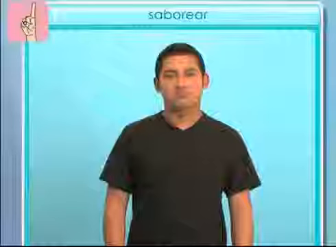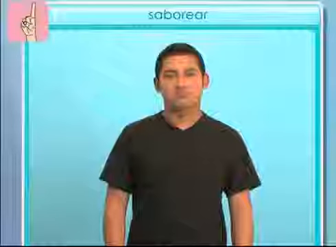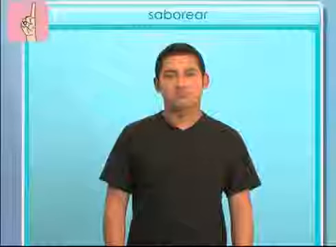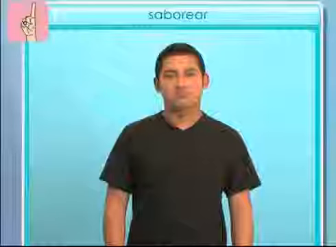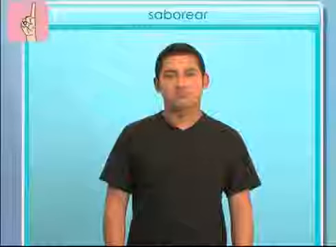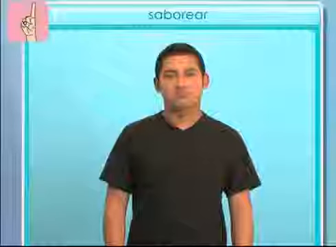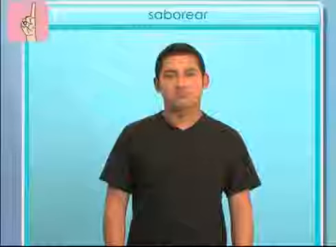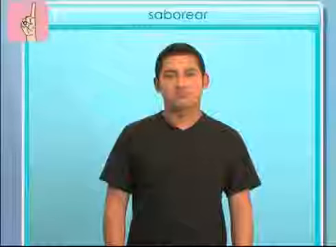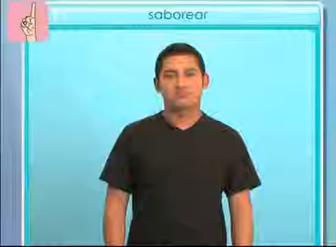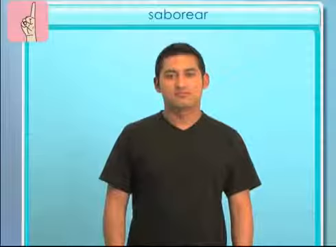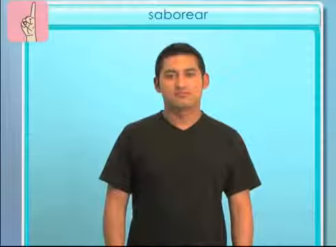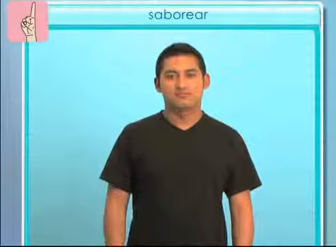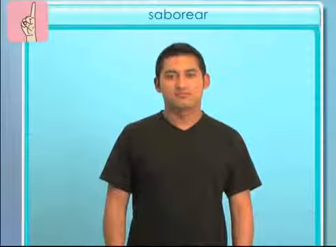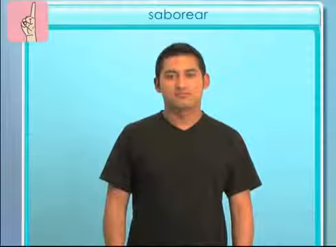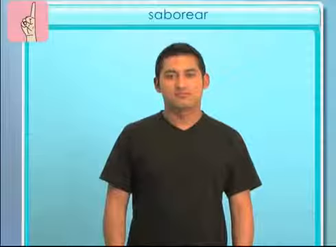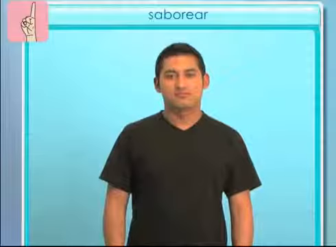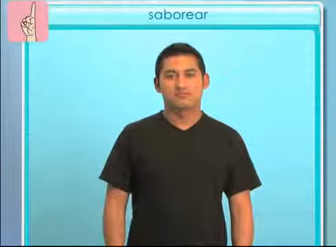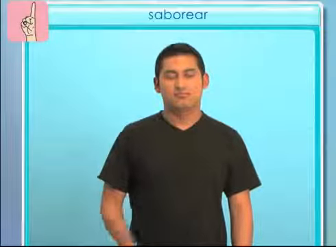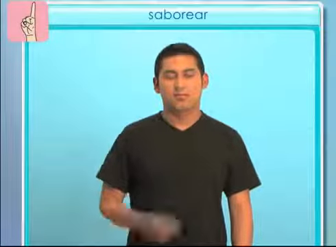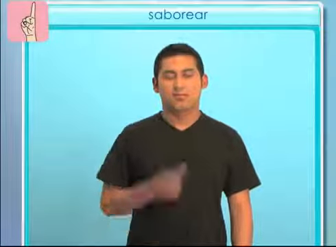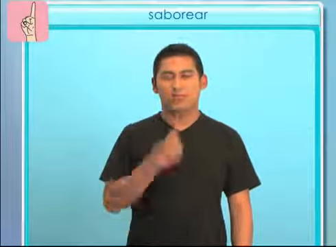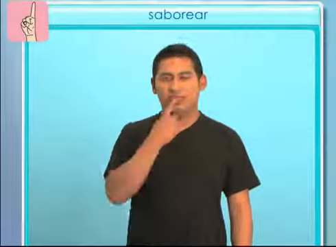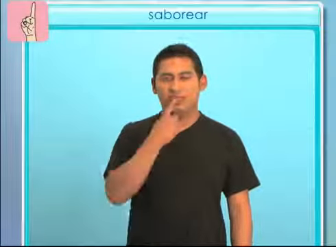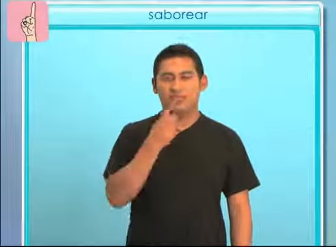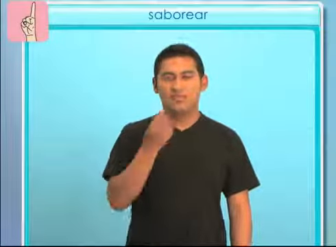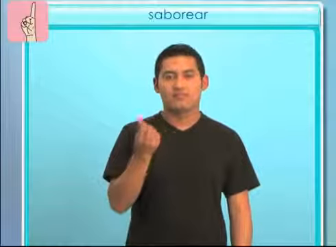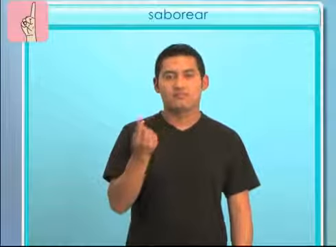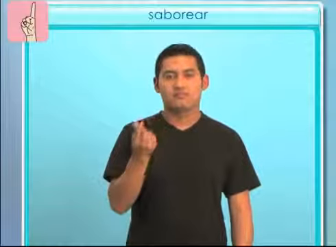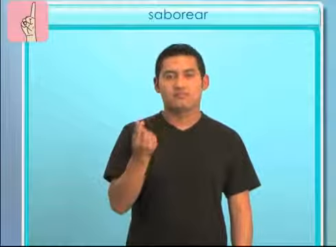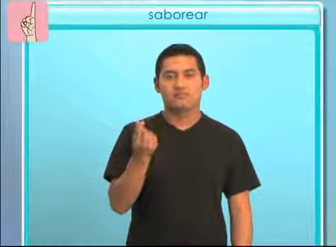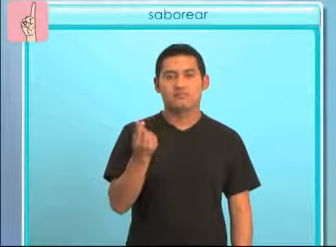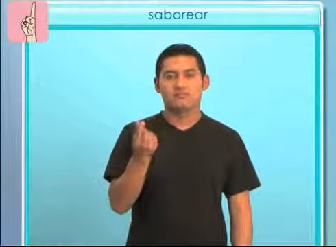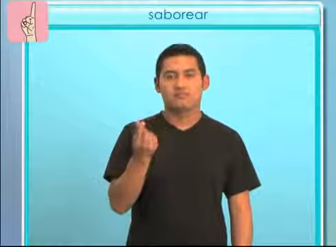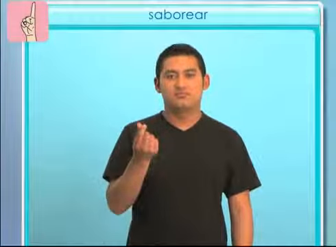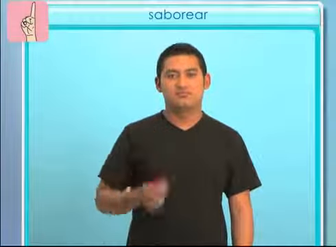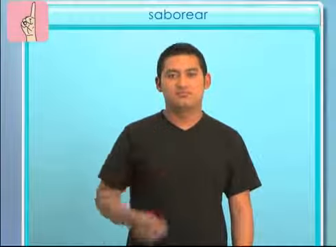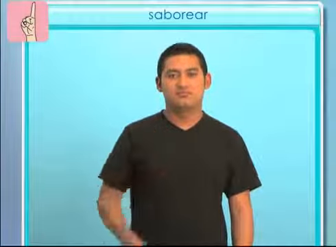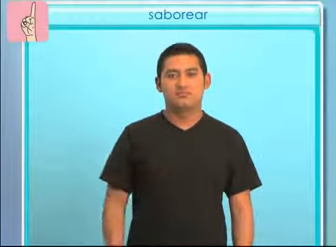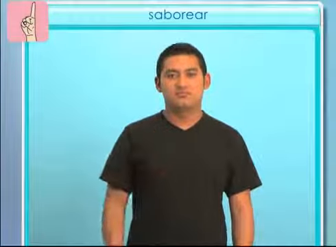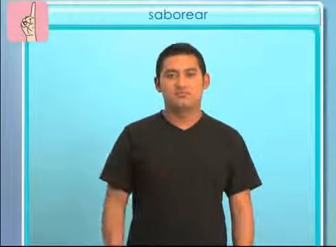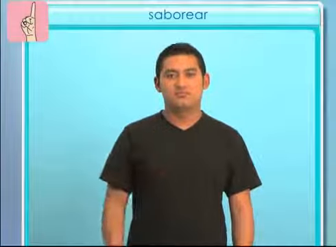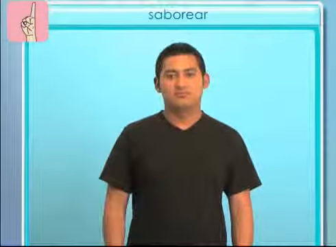SABOREAR